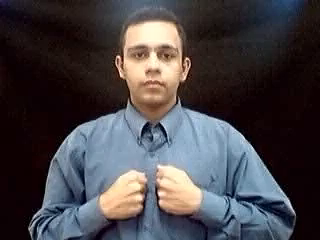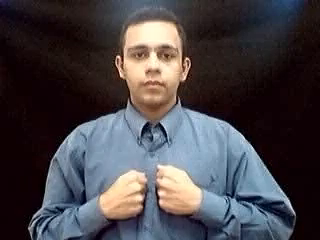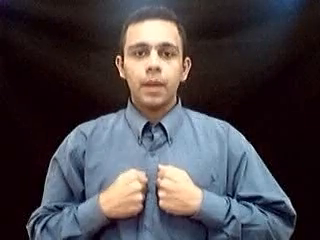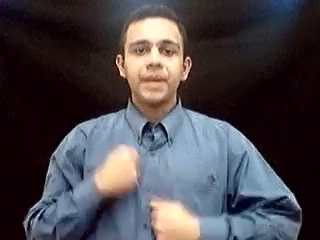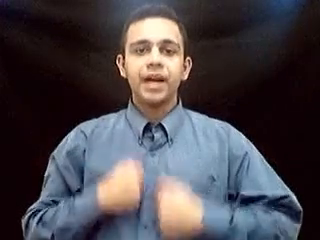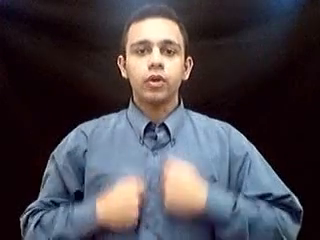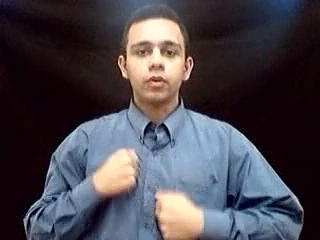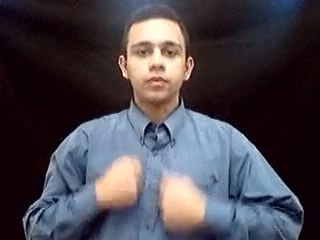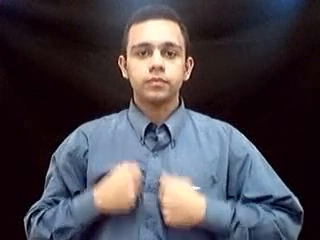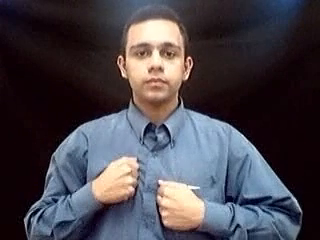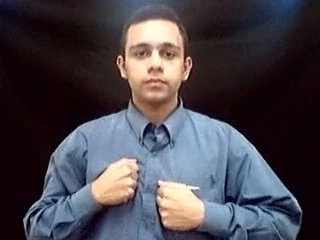banho